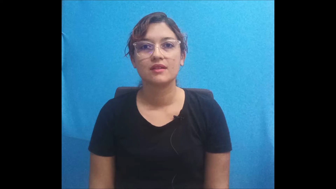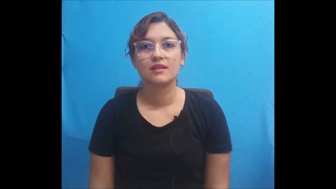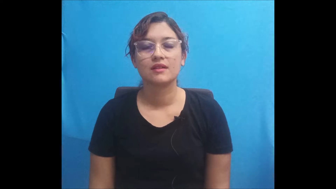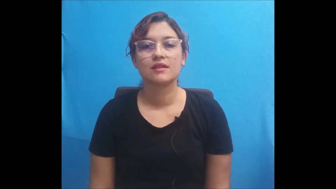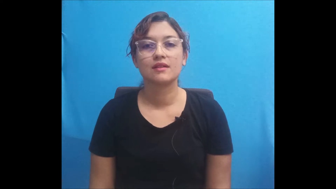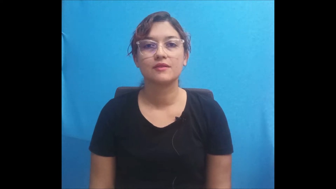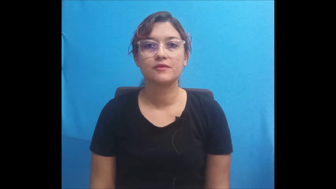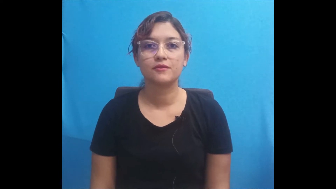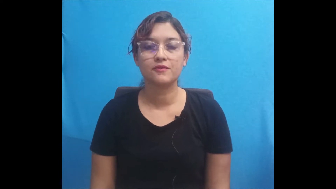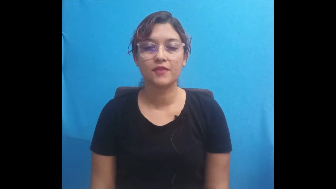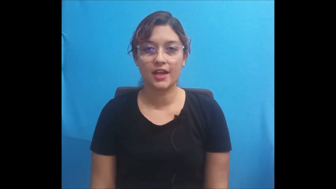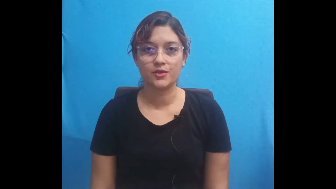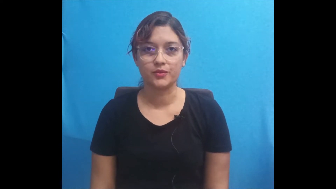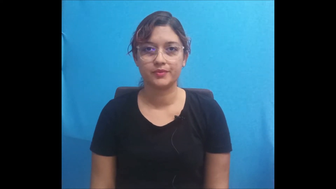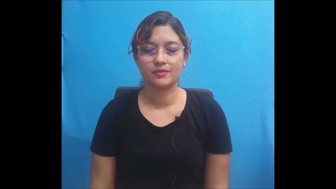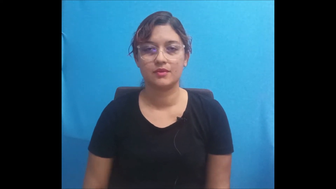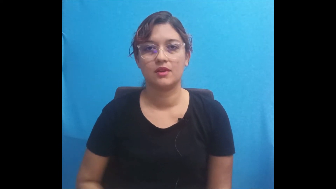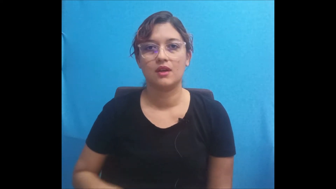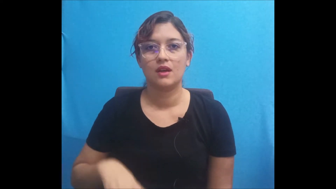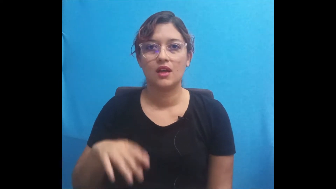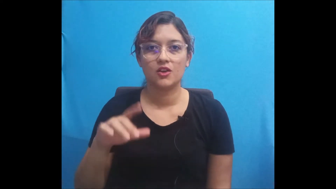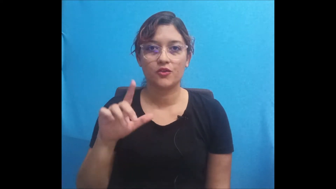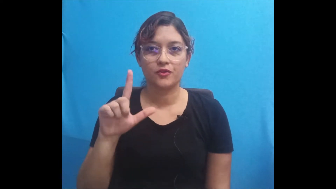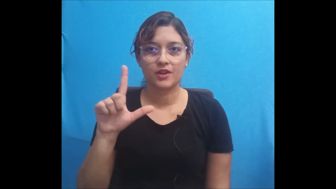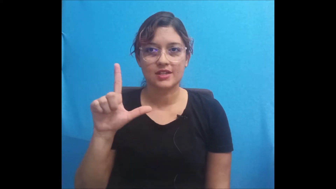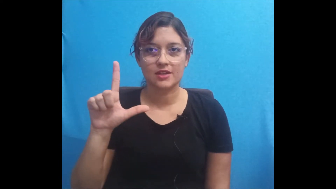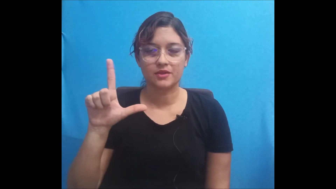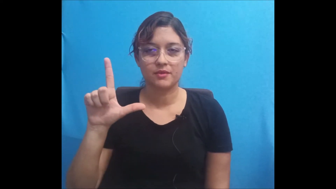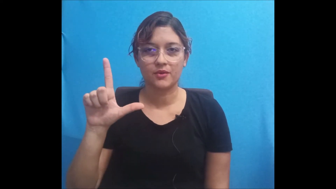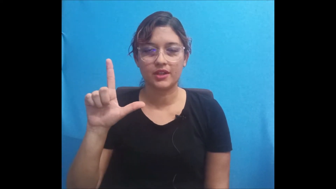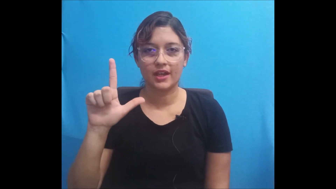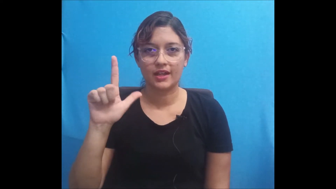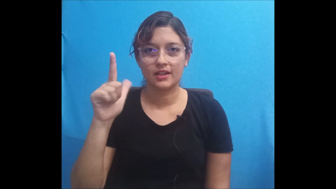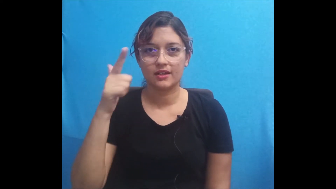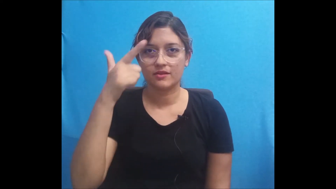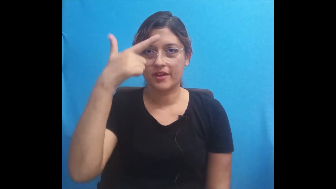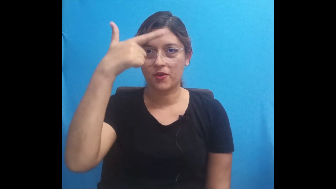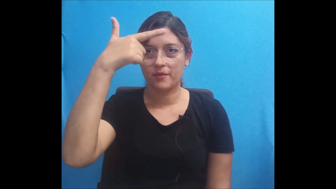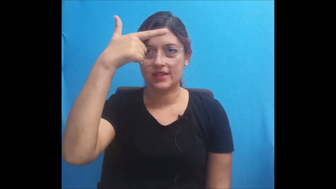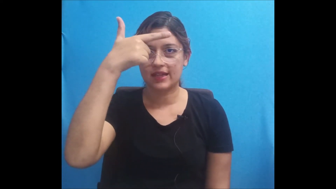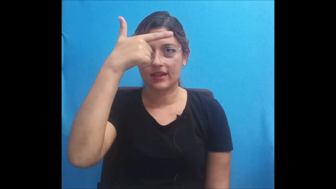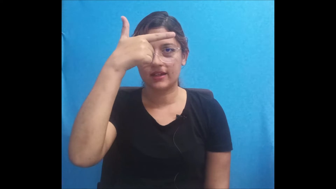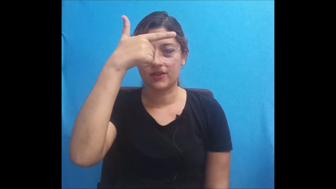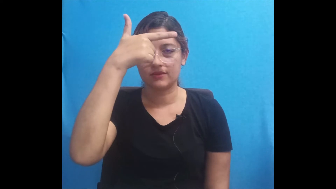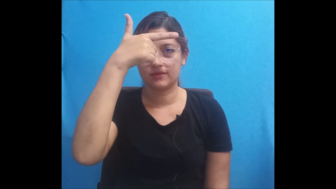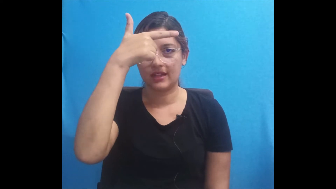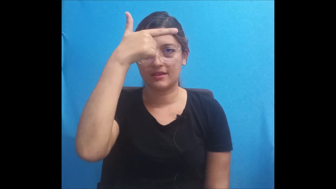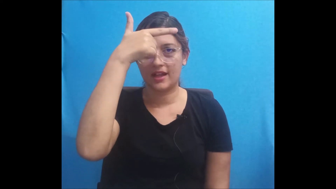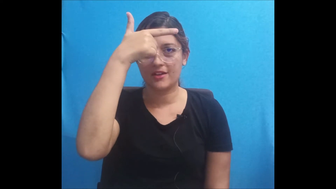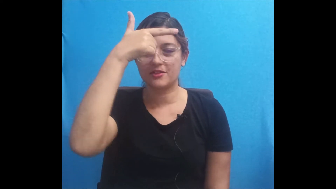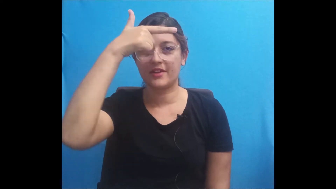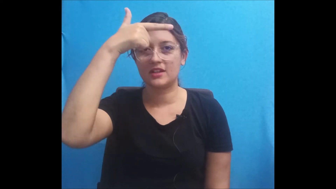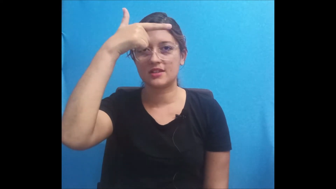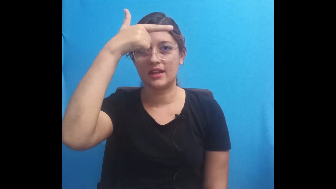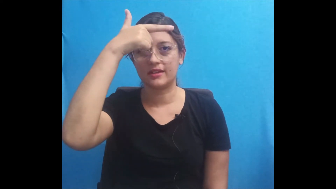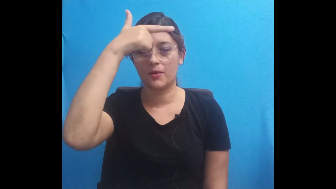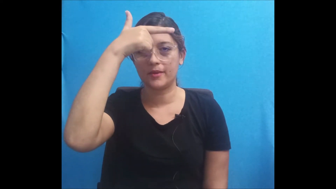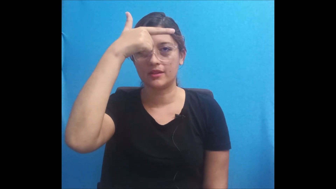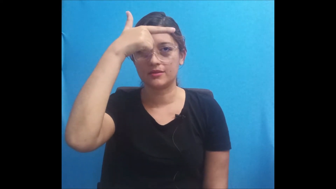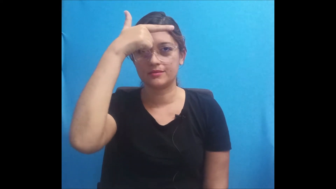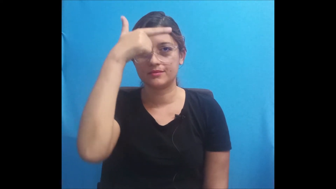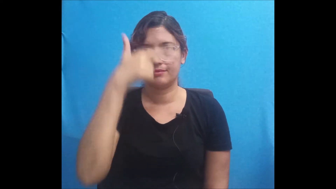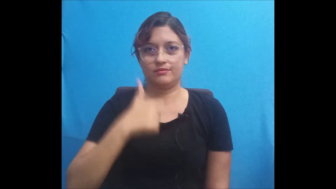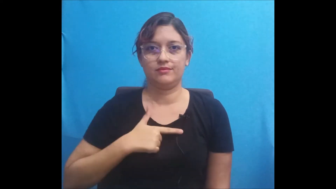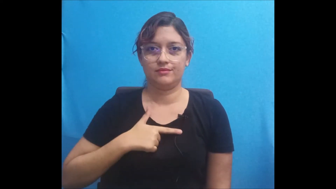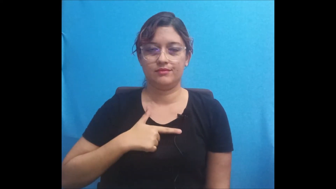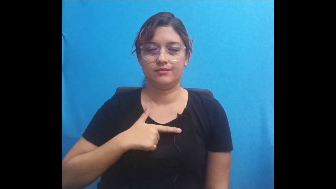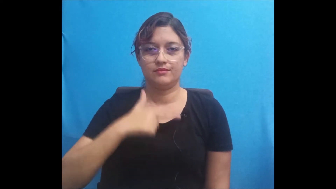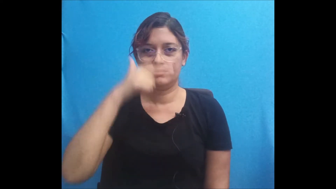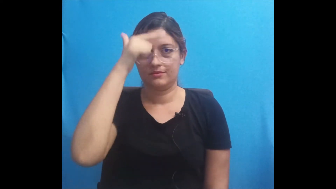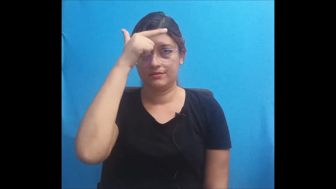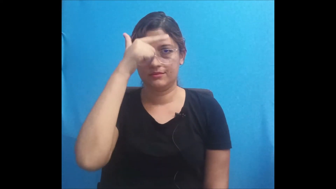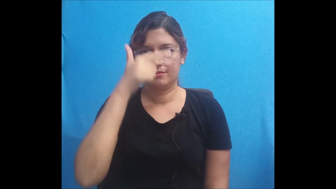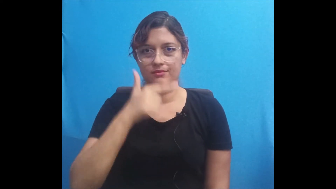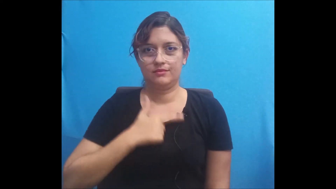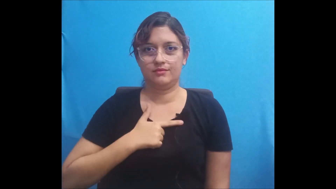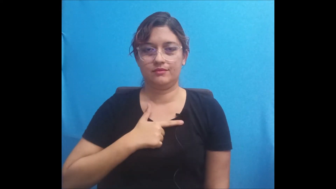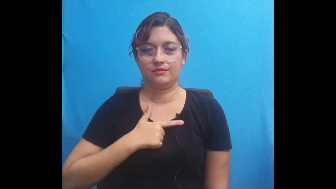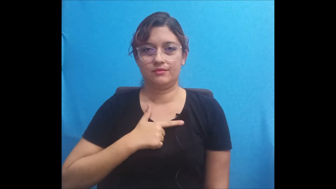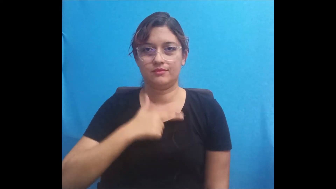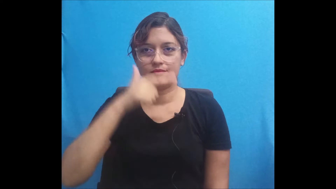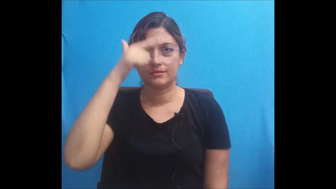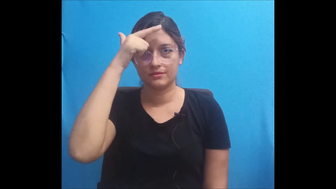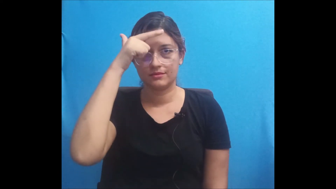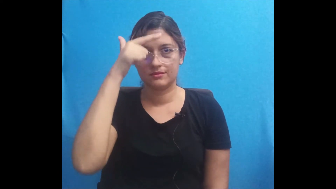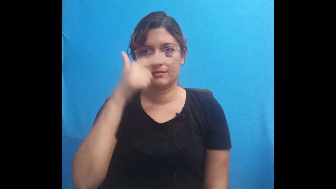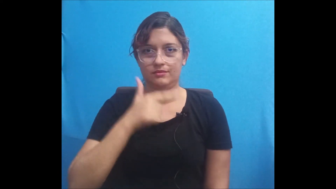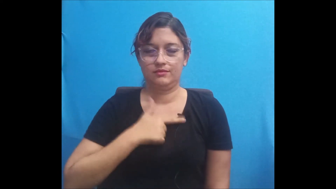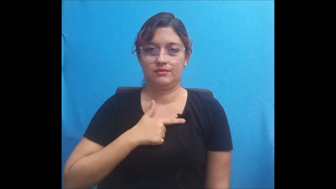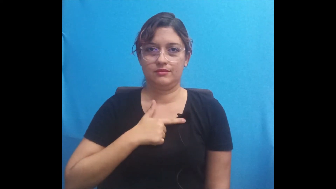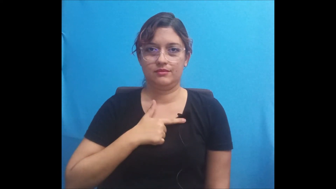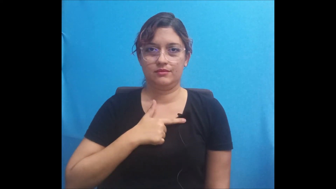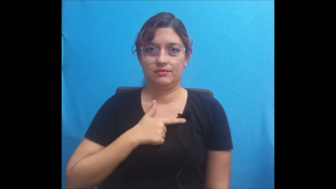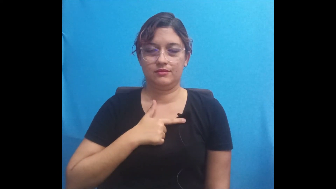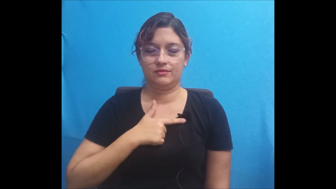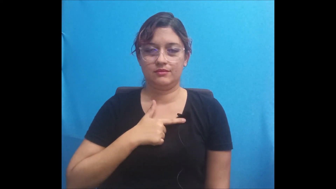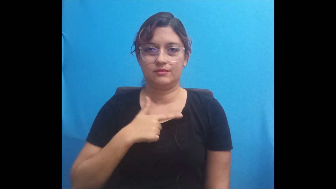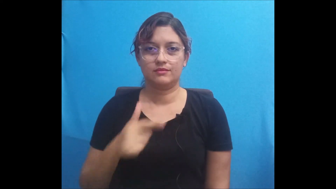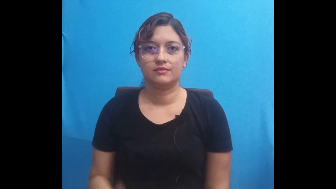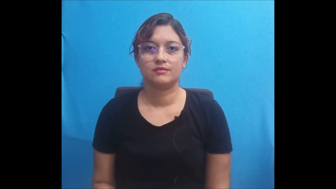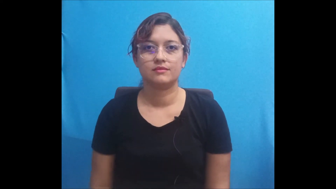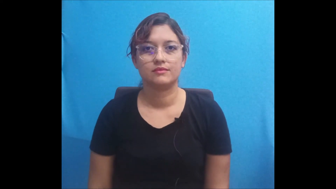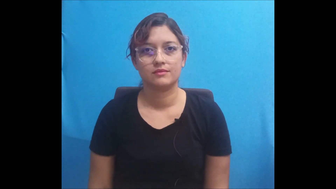FEIO